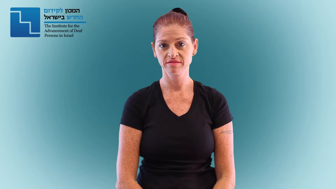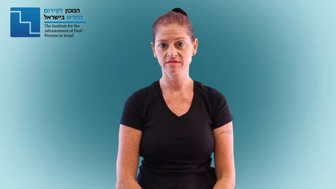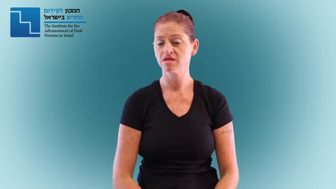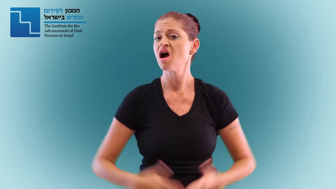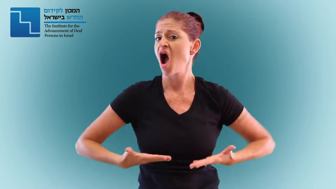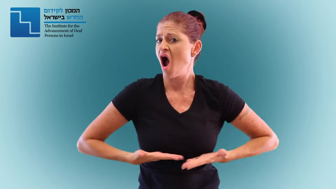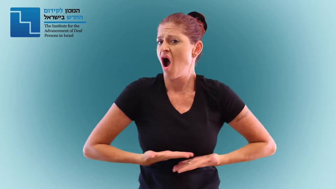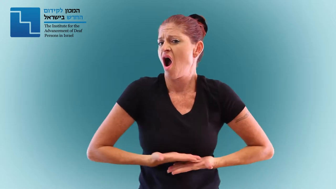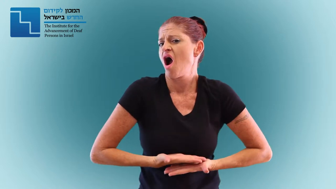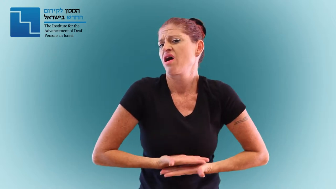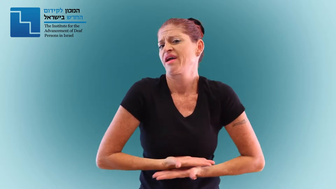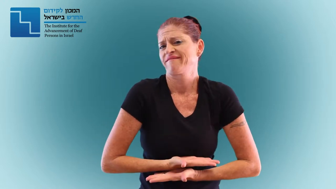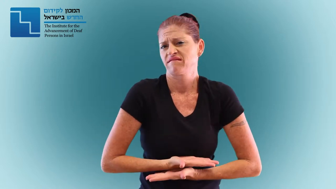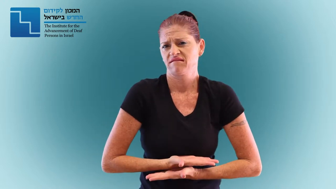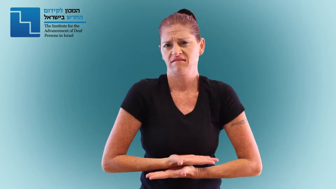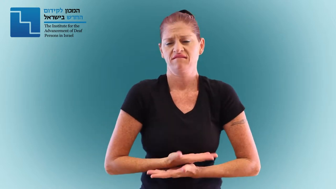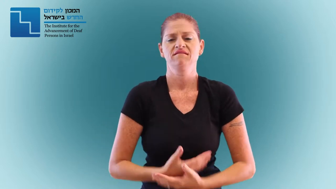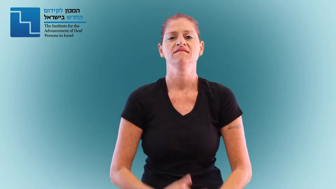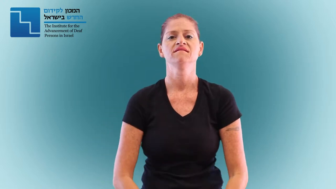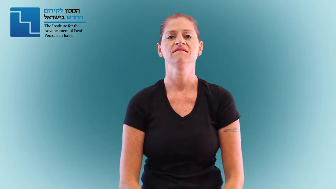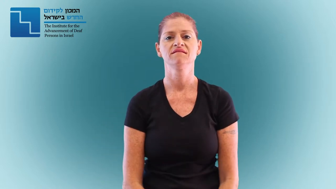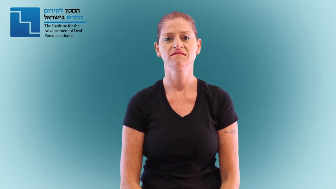רעב